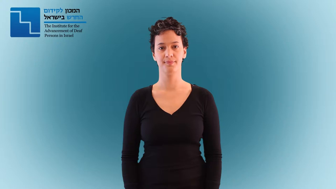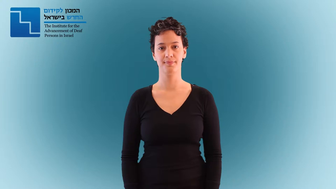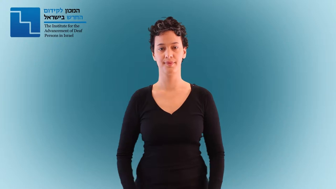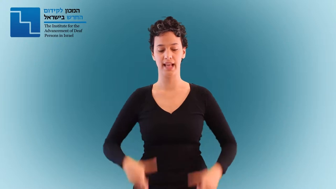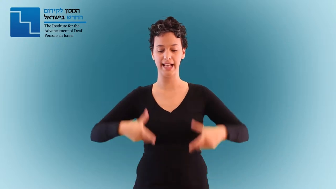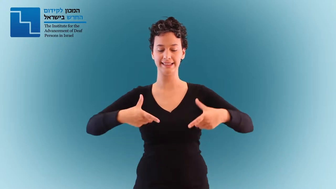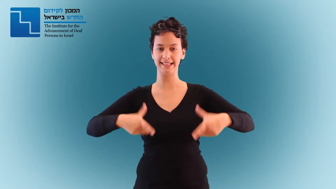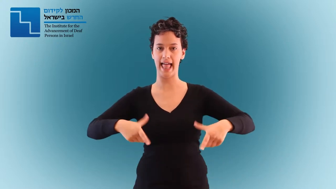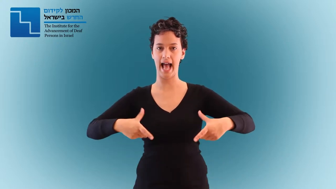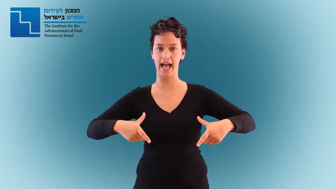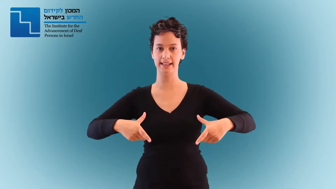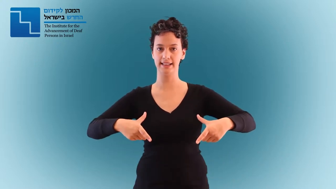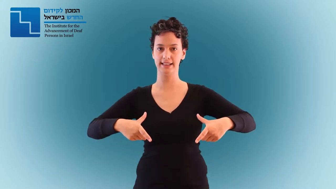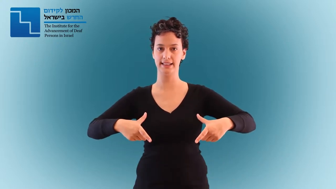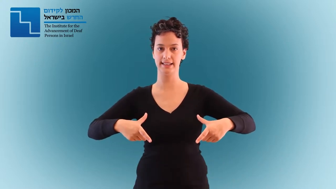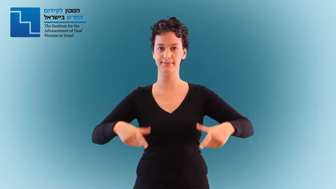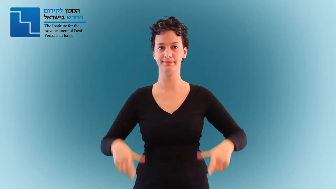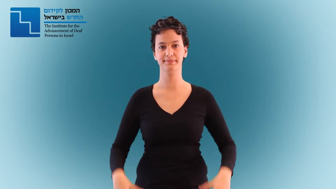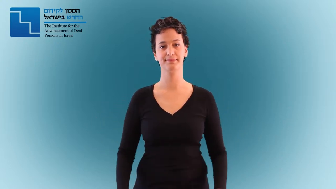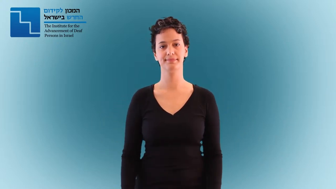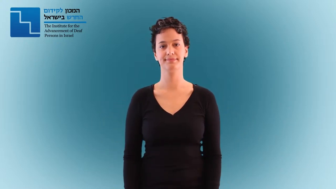צלחת